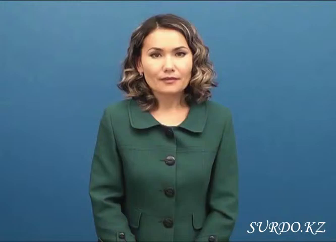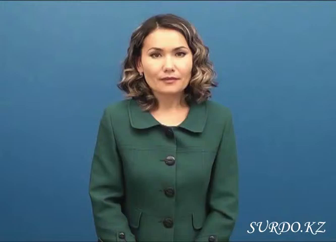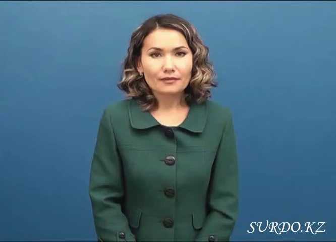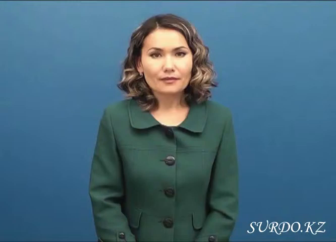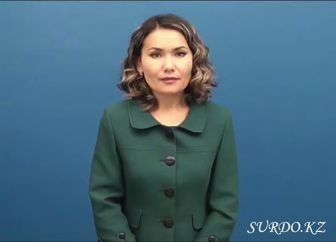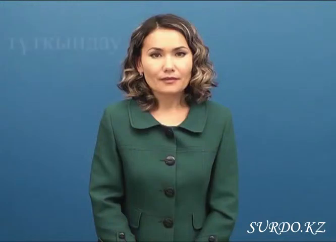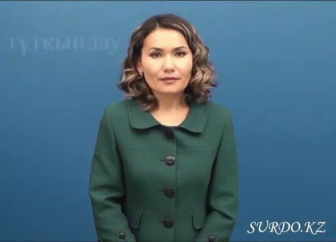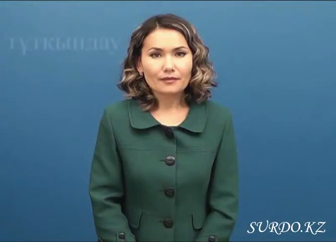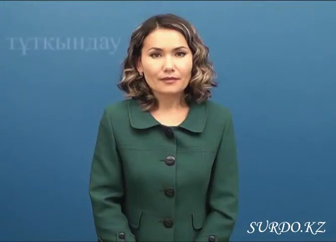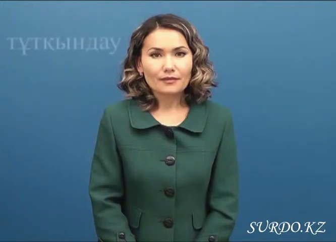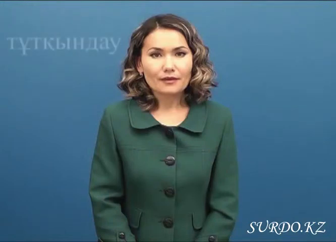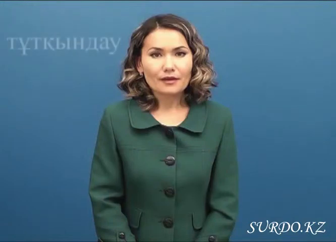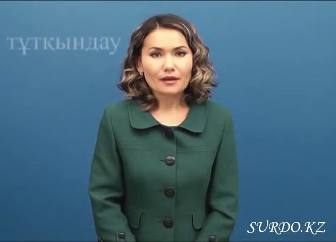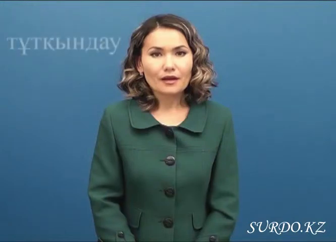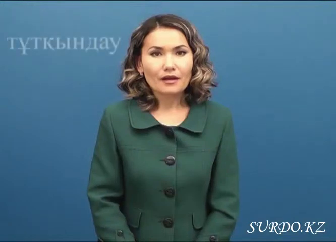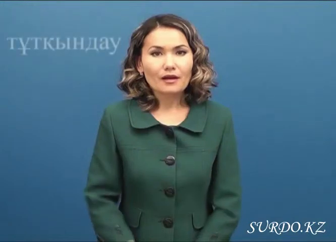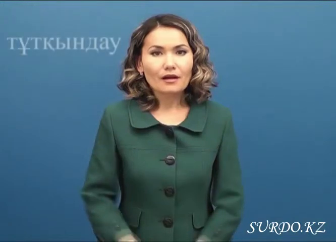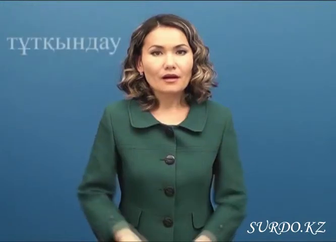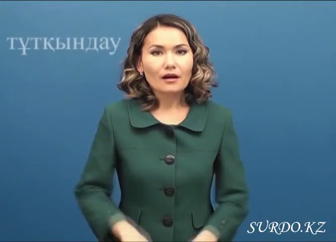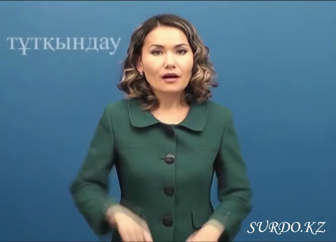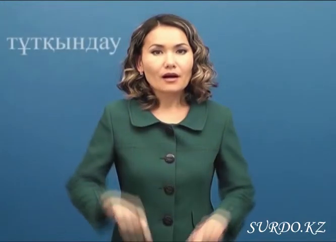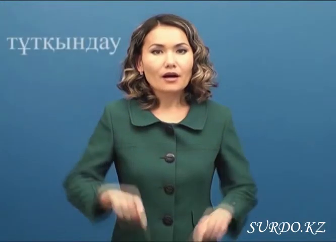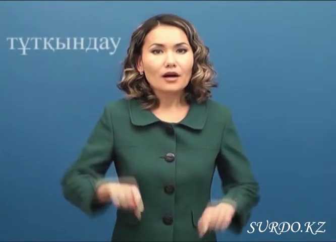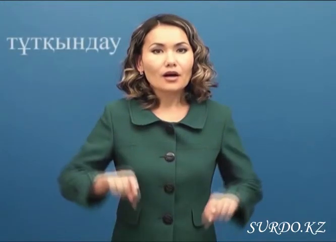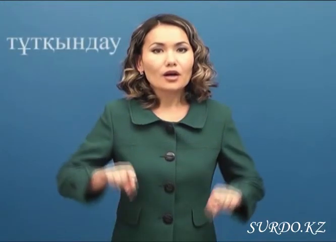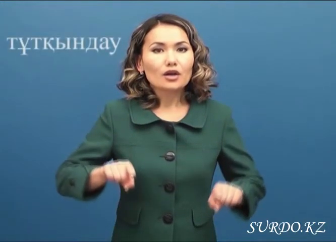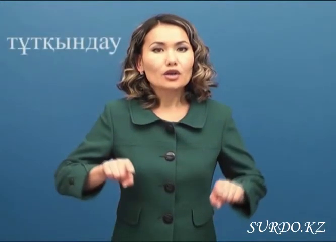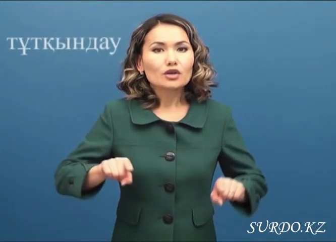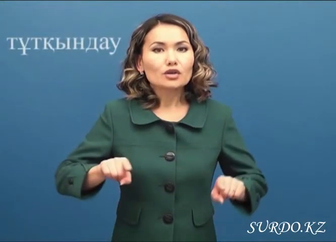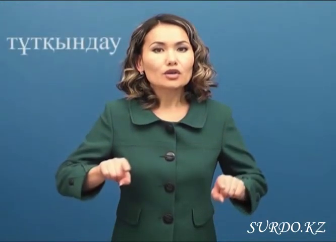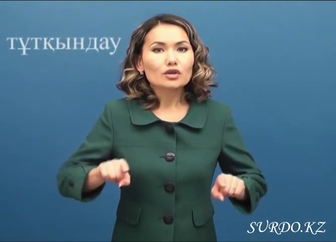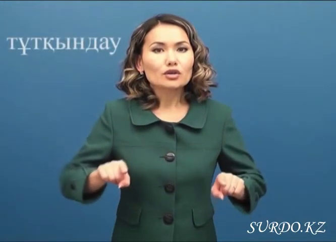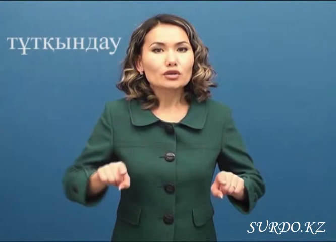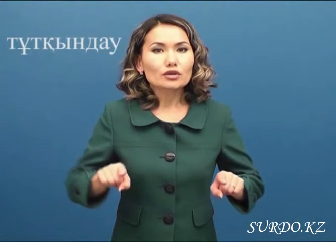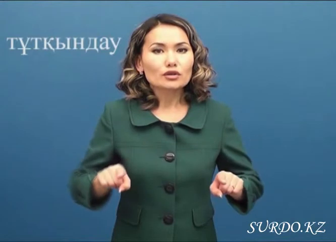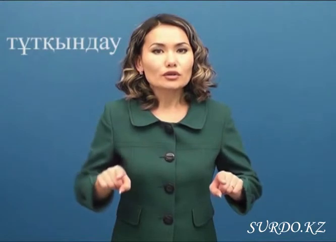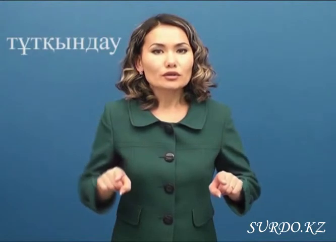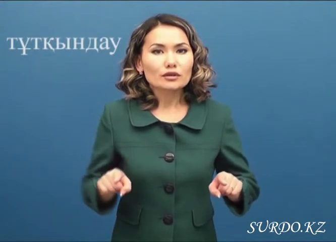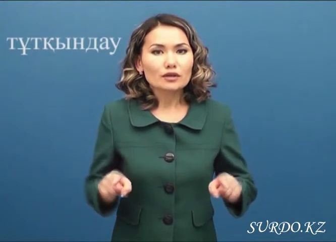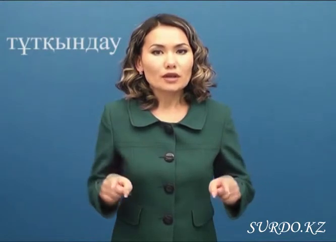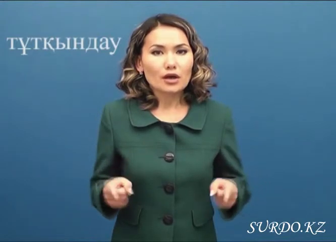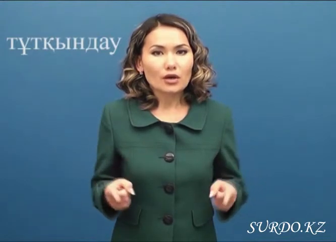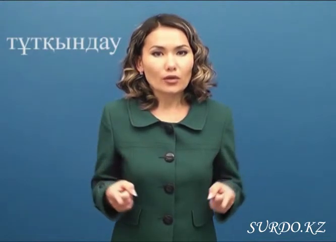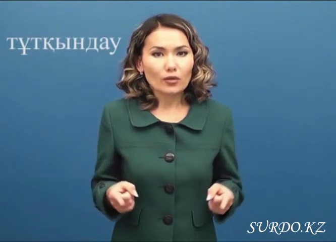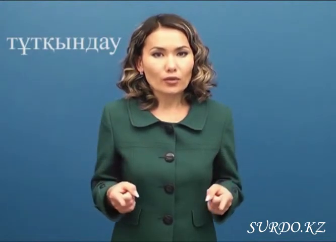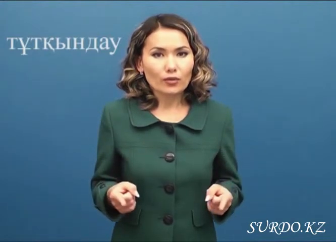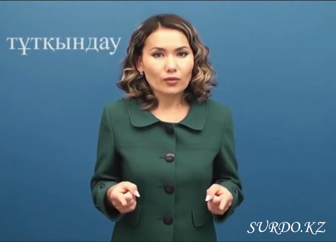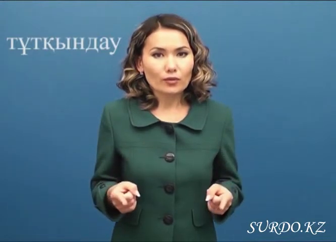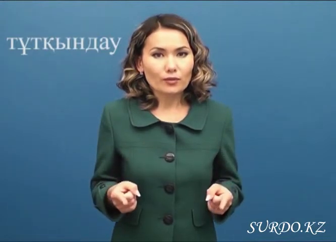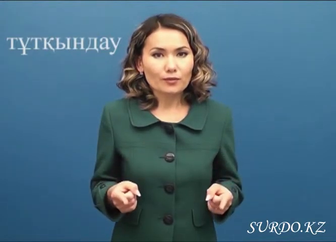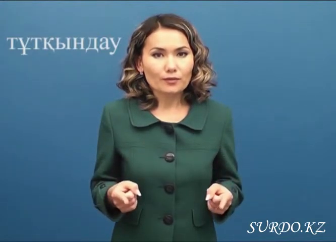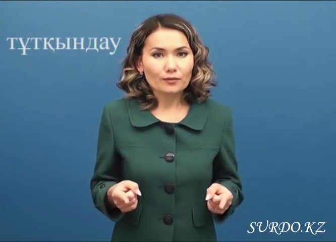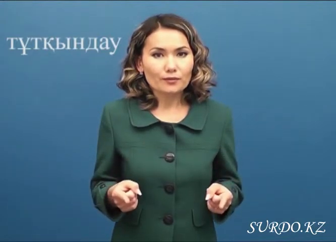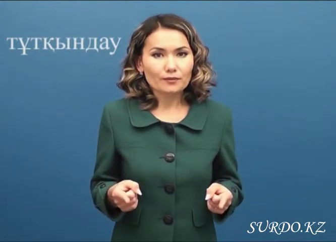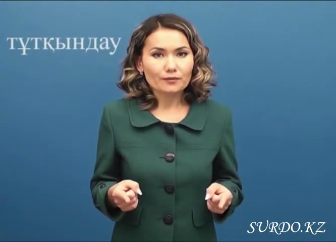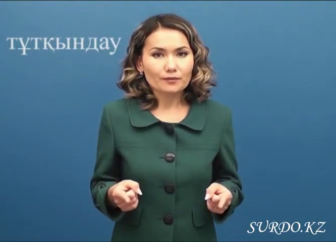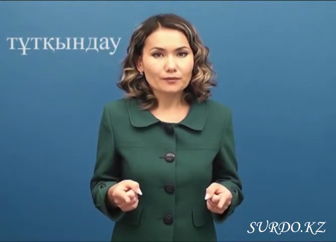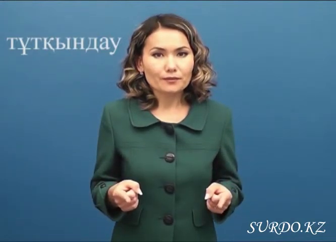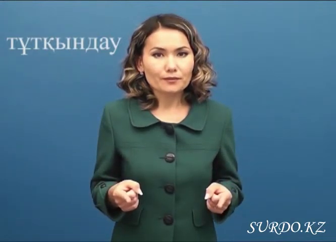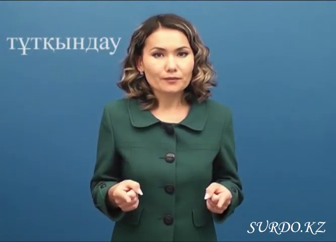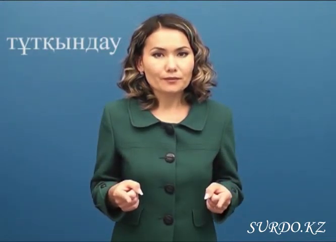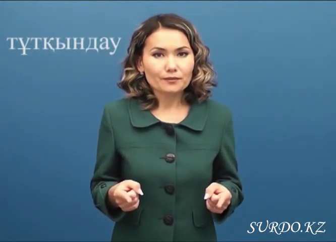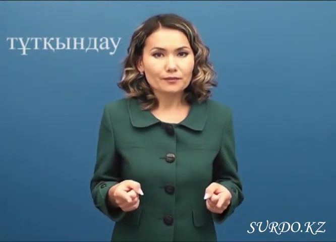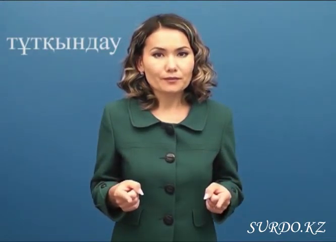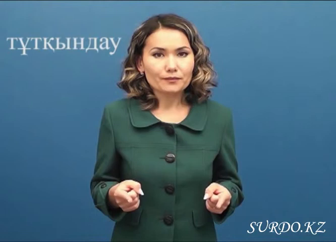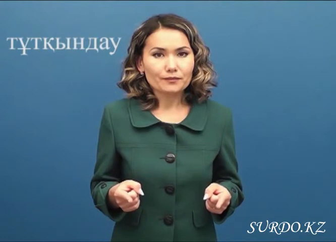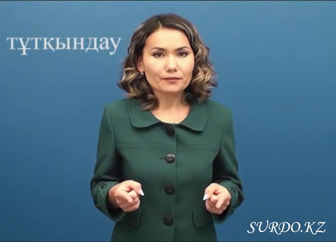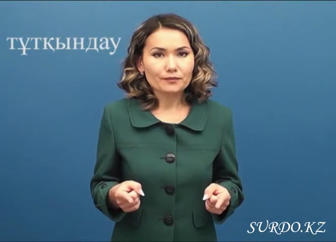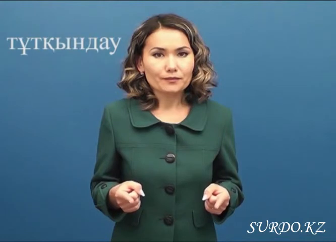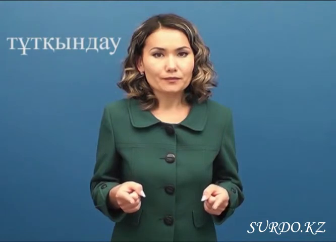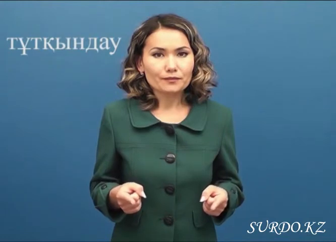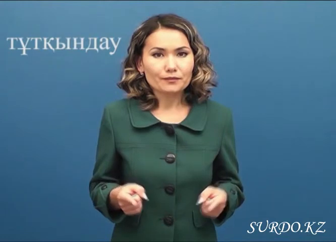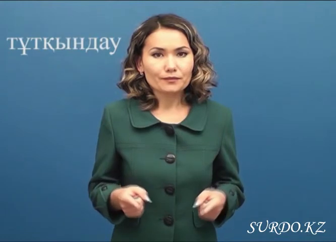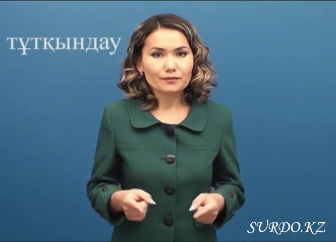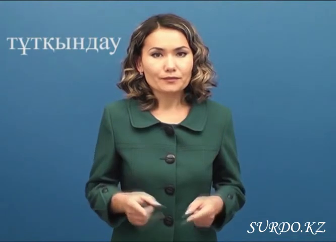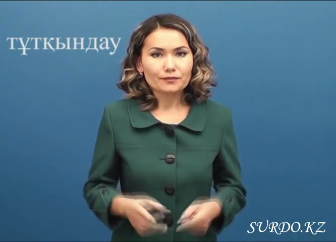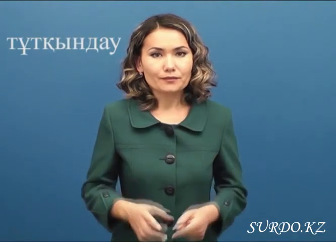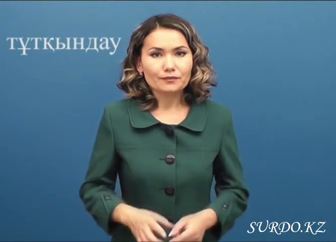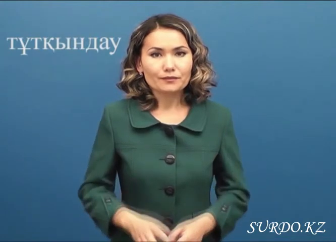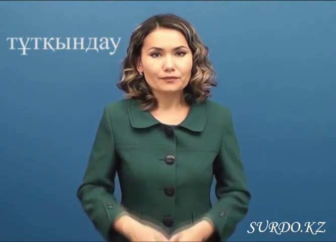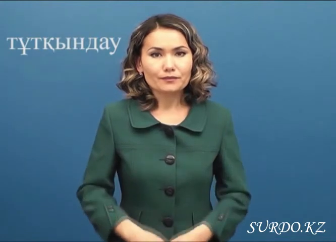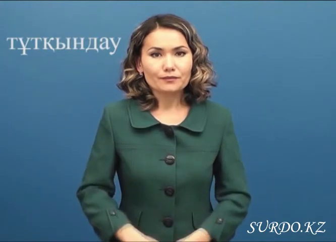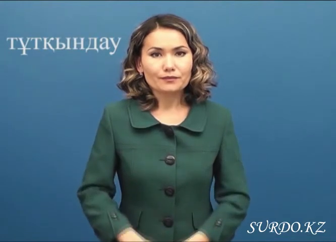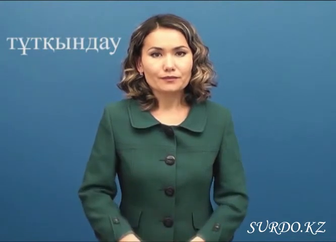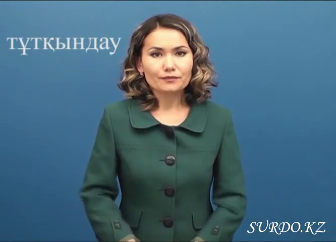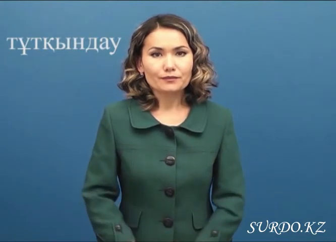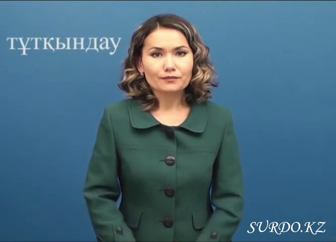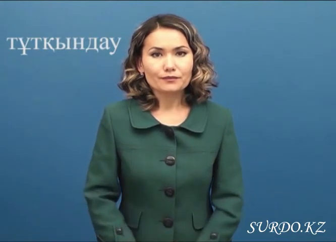Тұтқындау